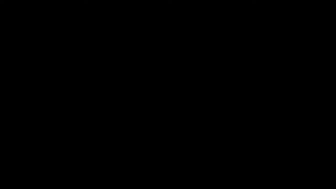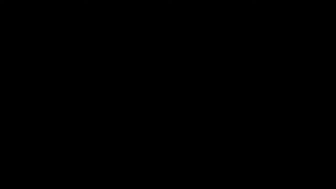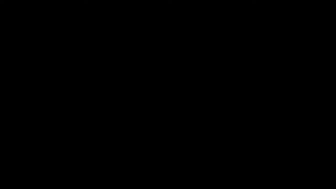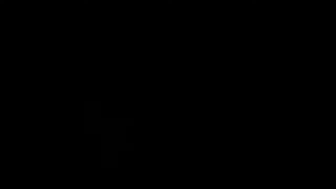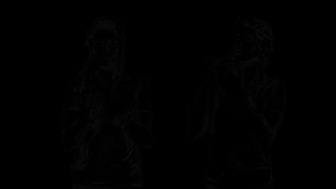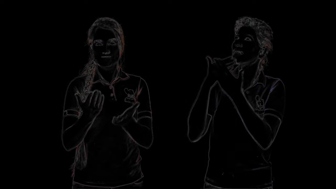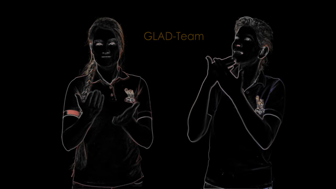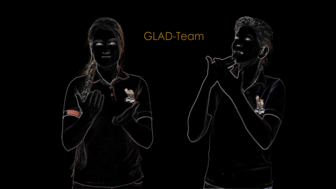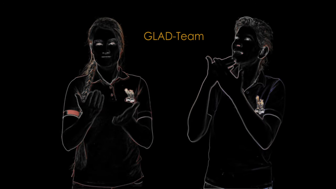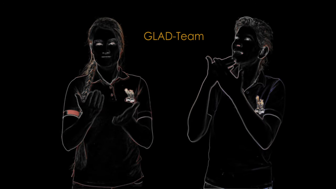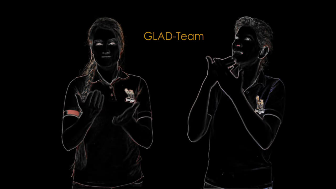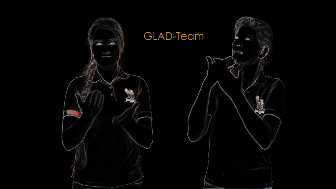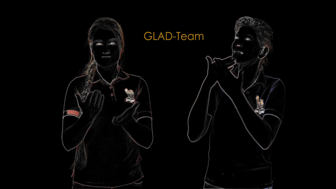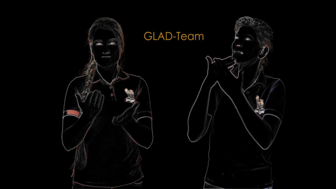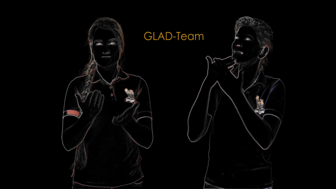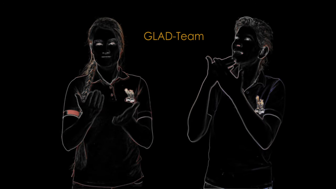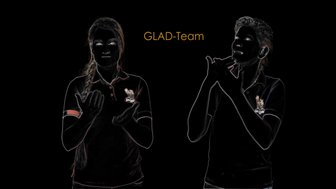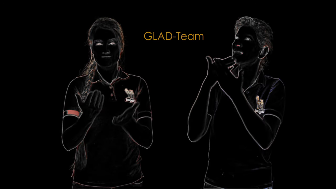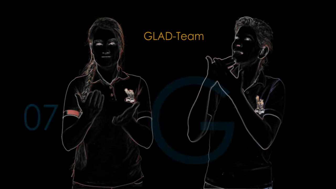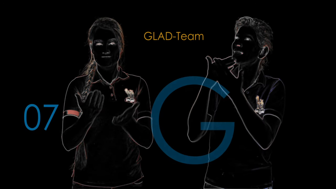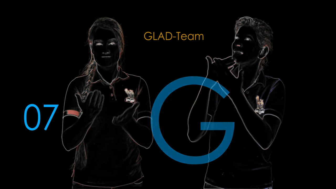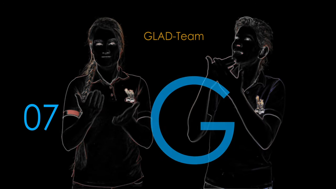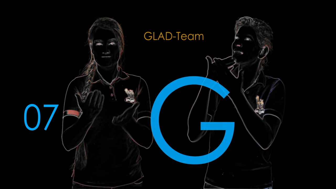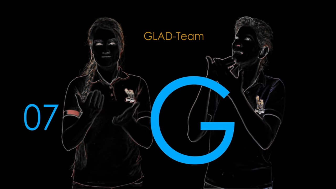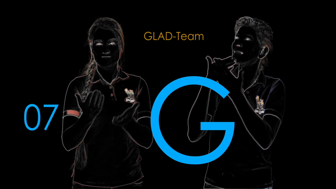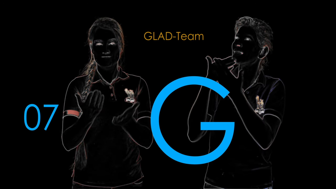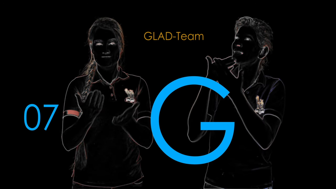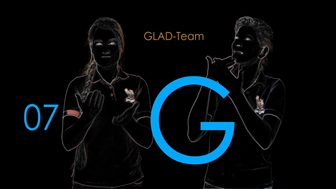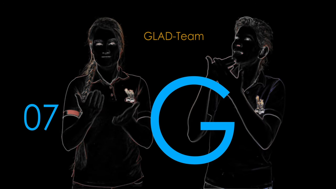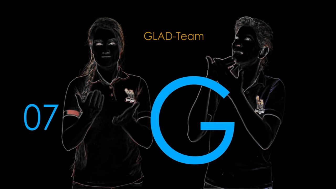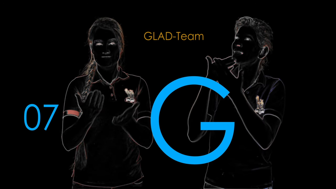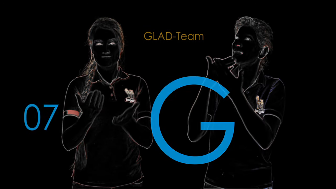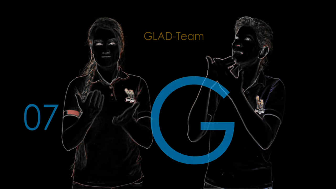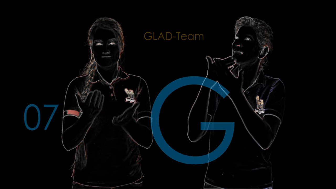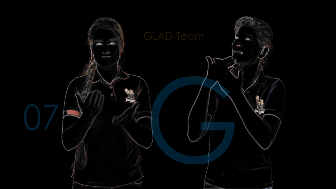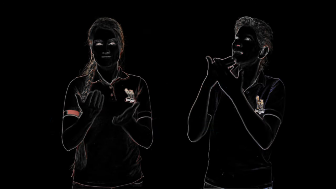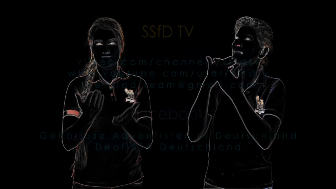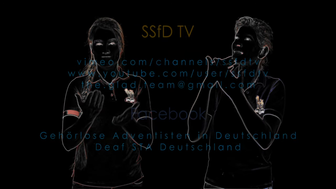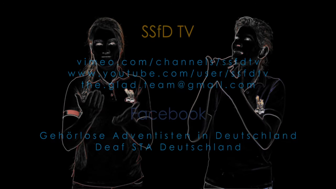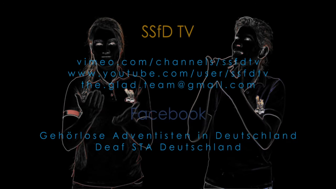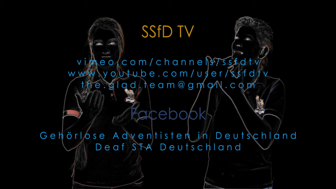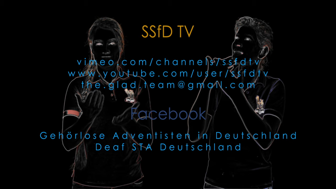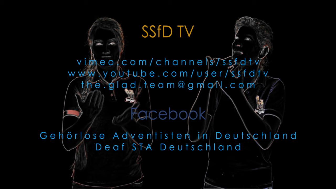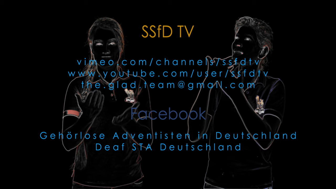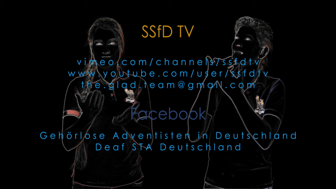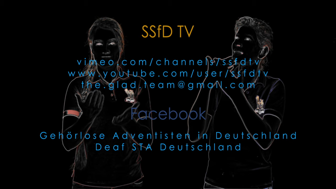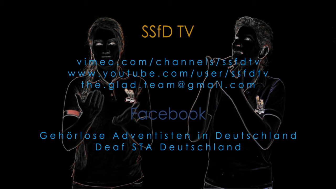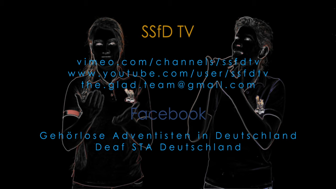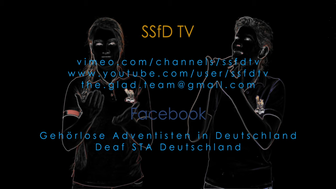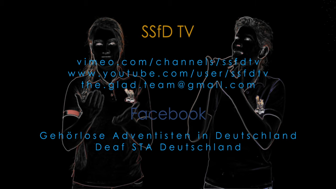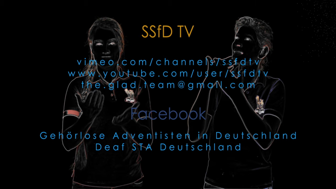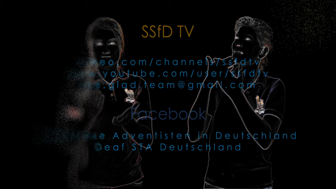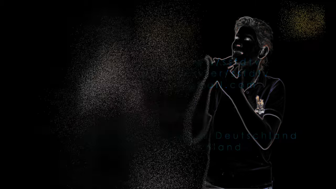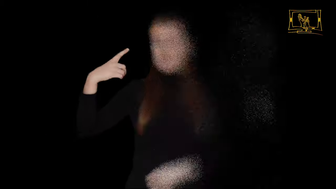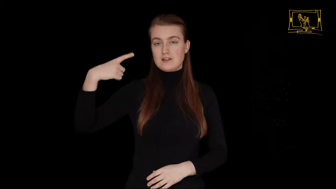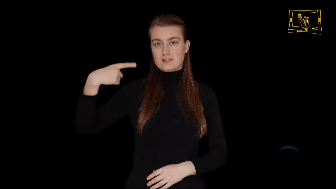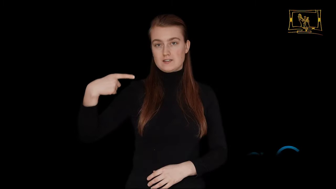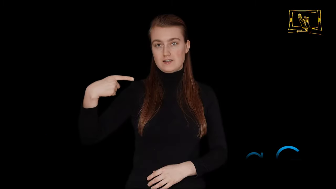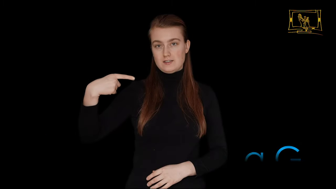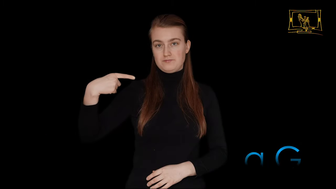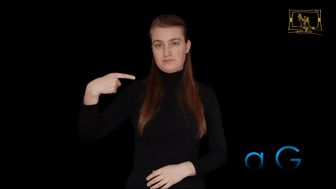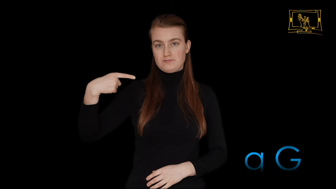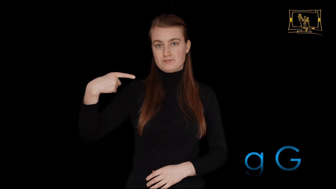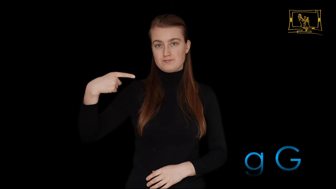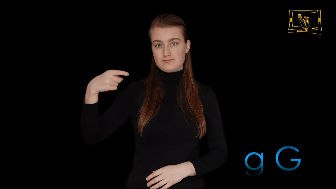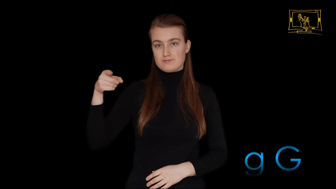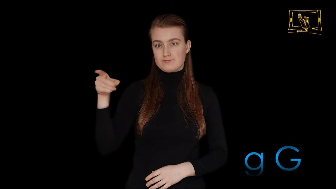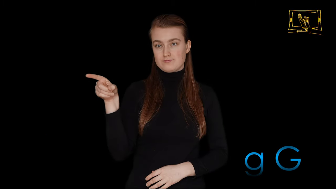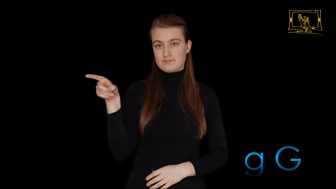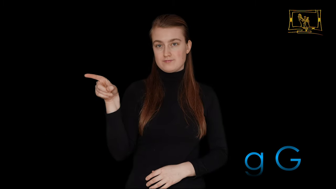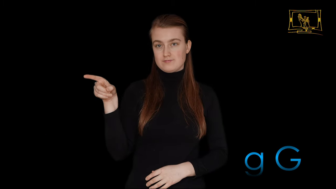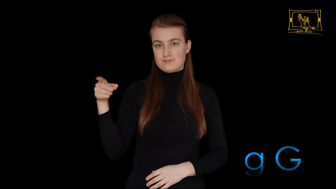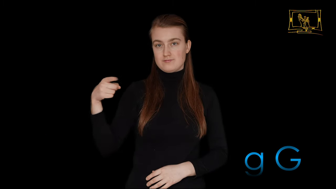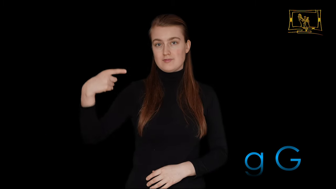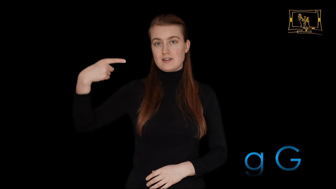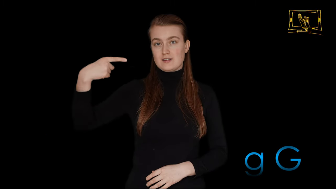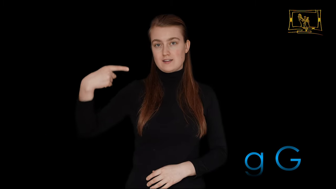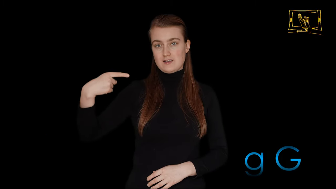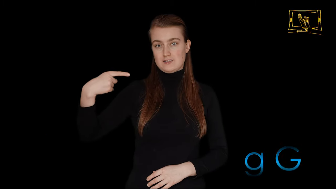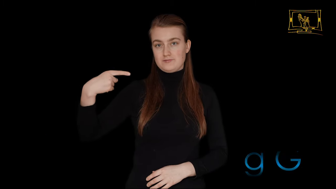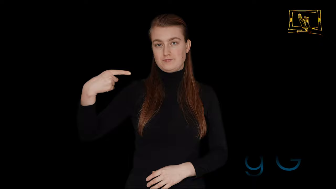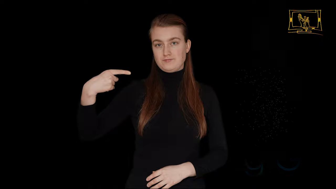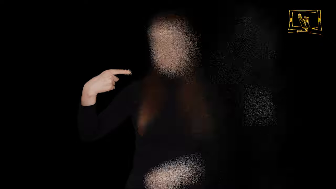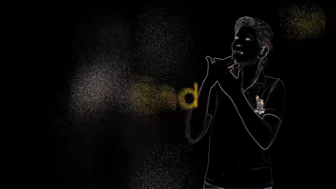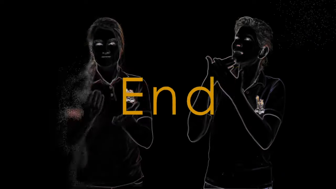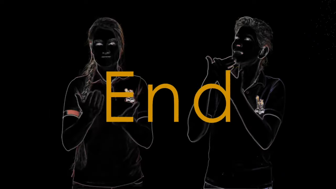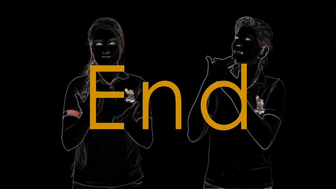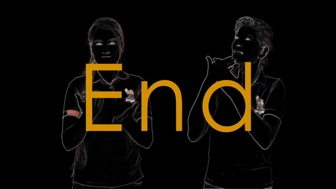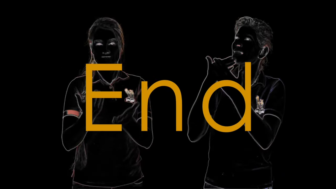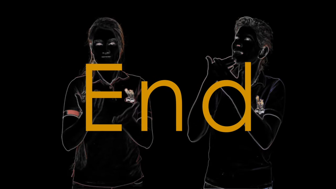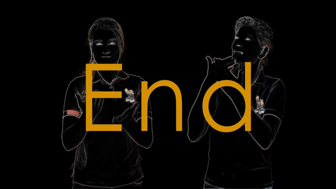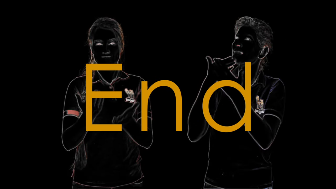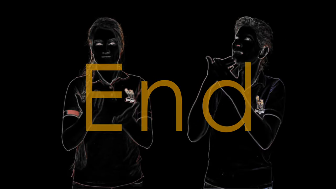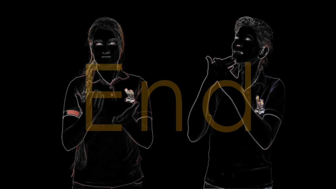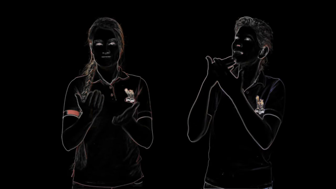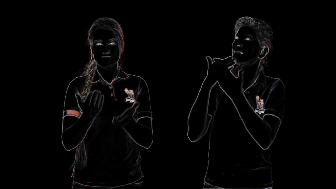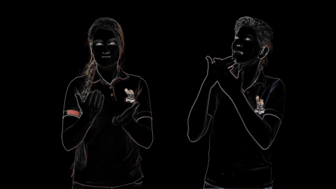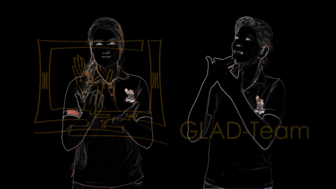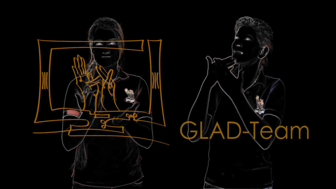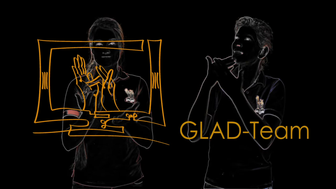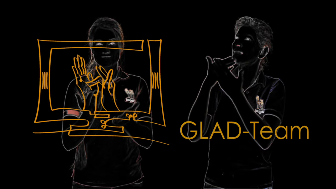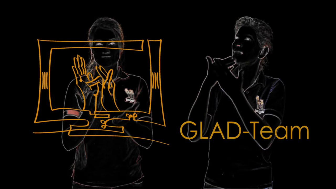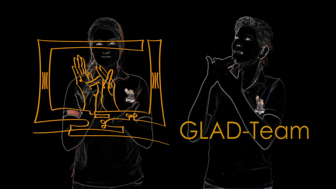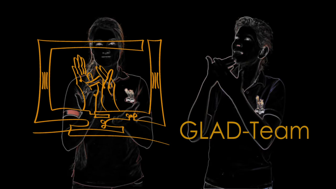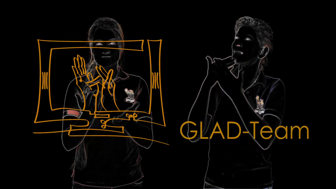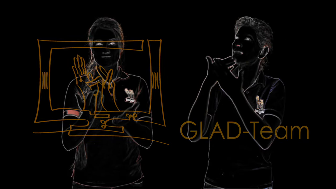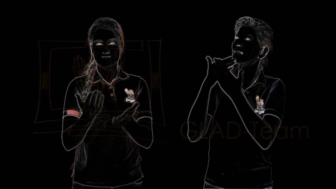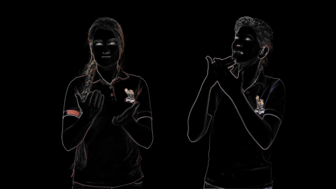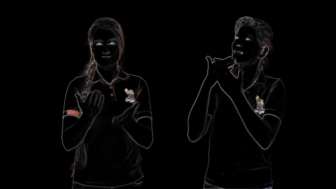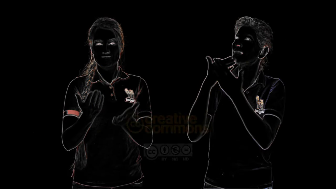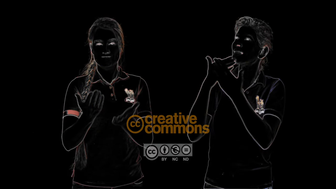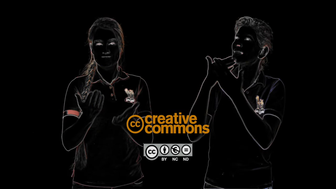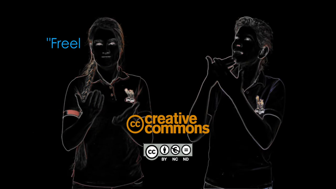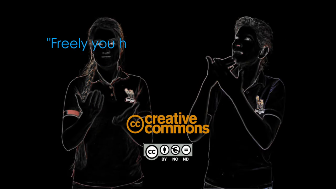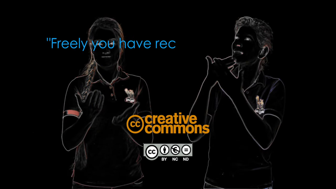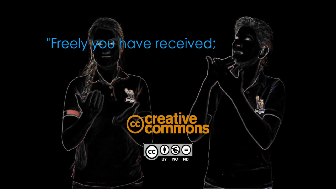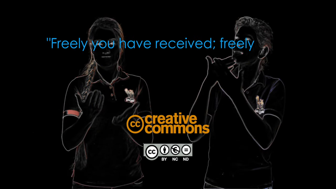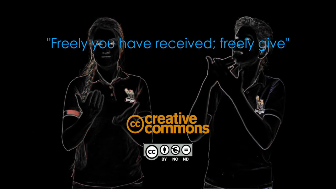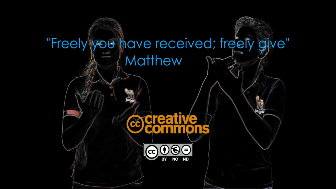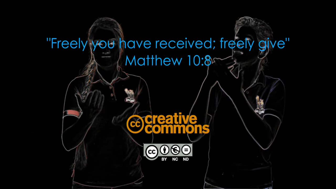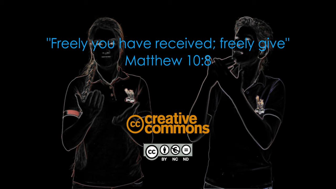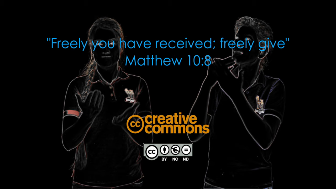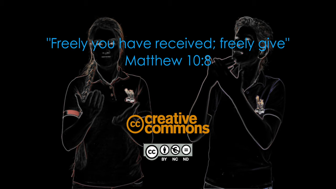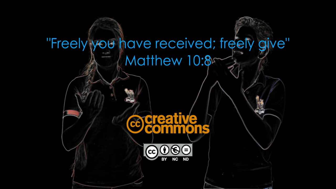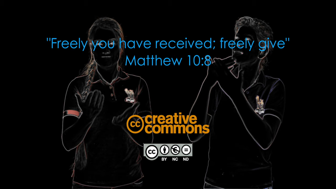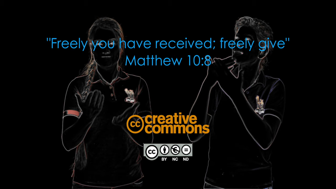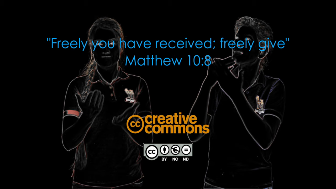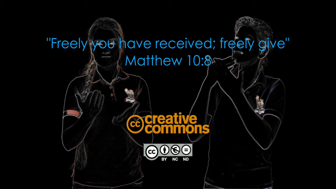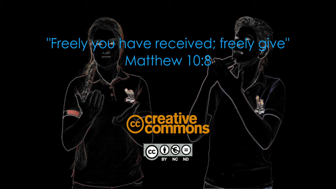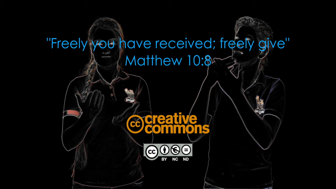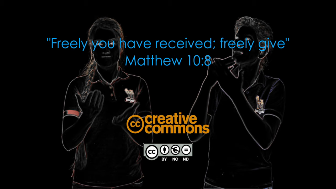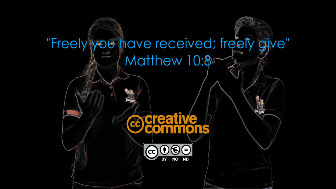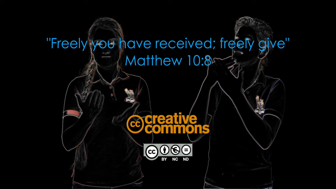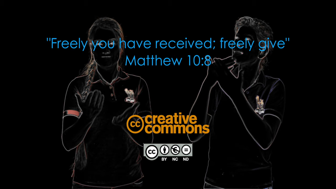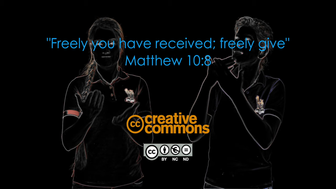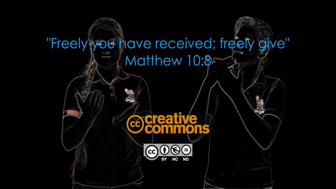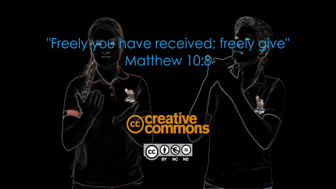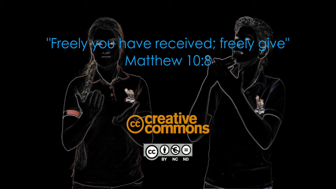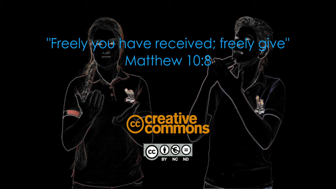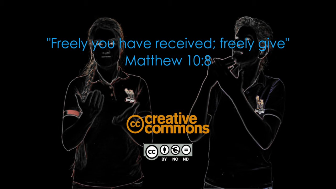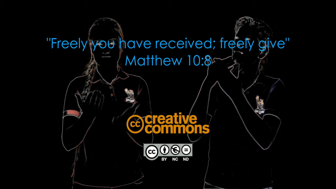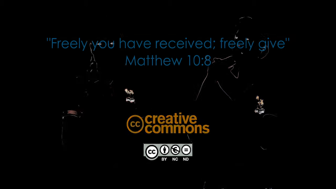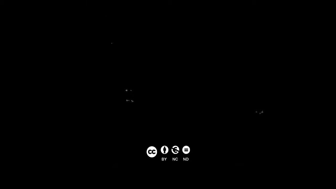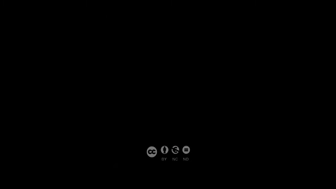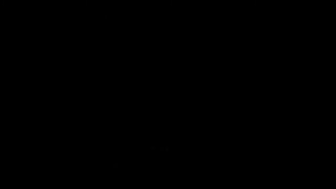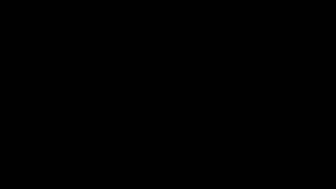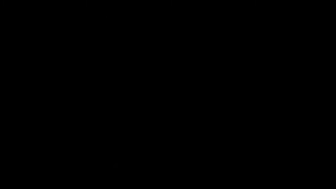G